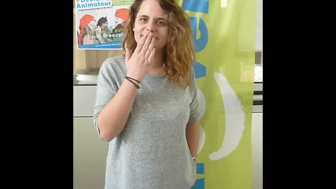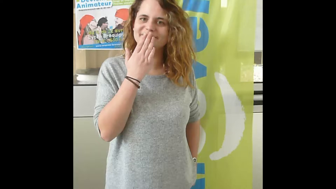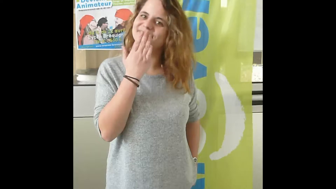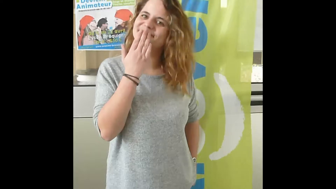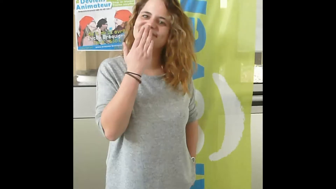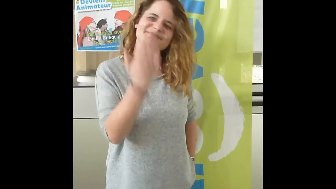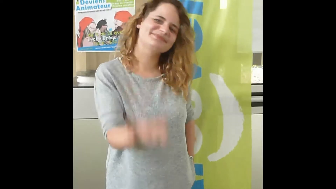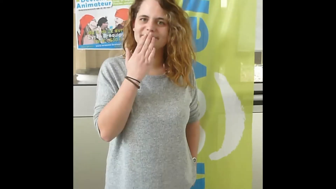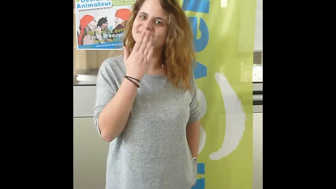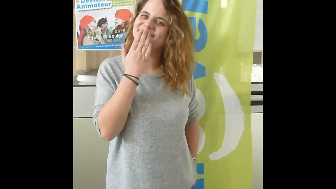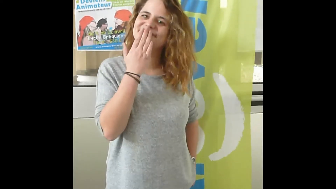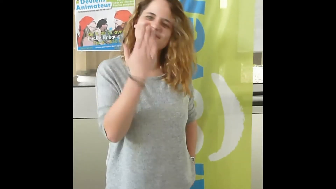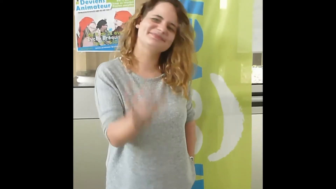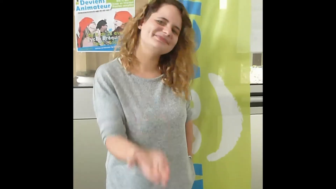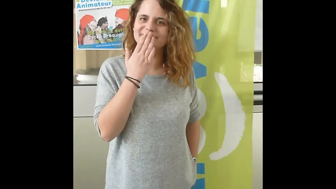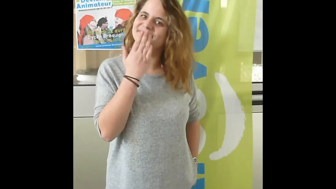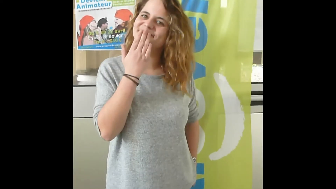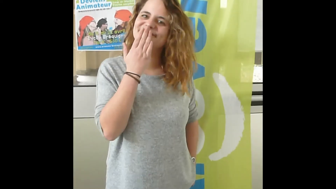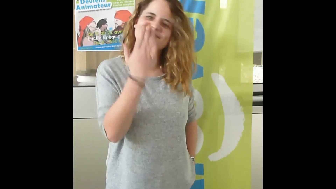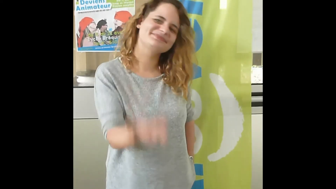merci